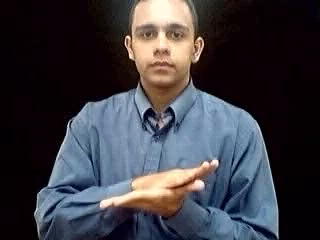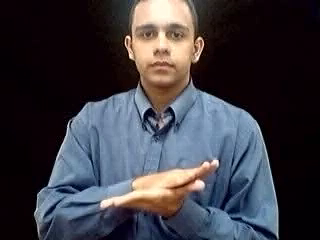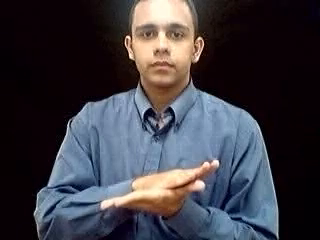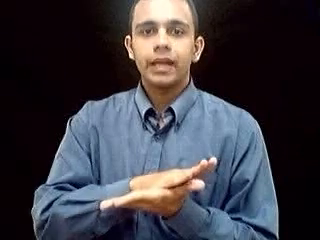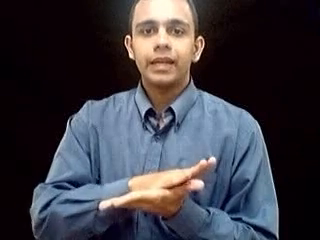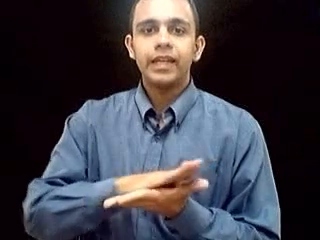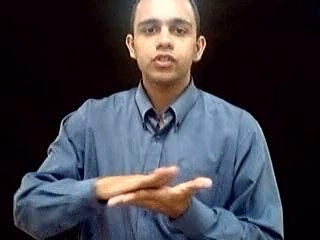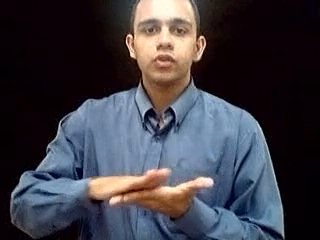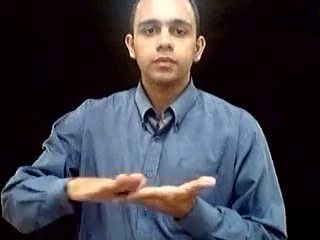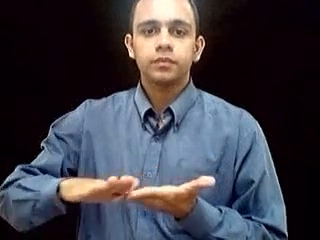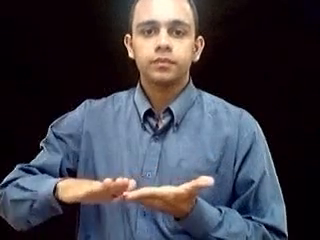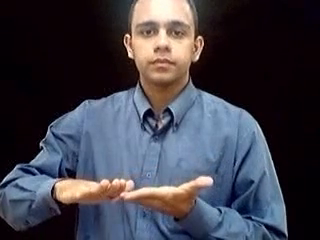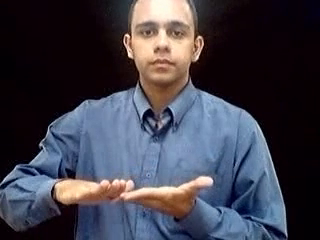liso